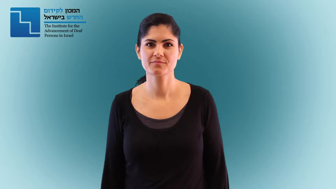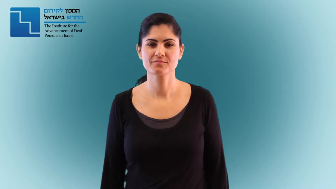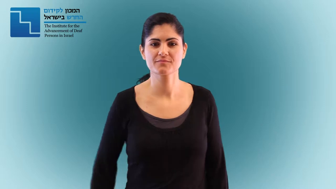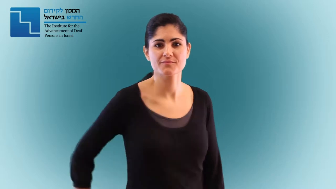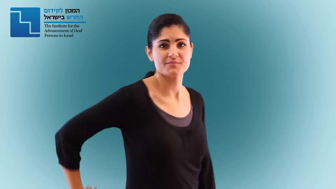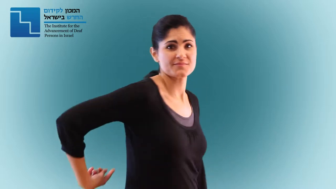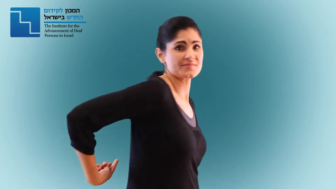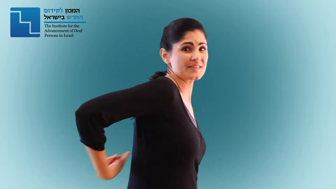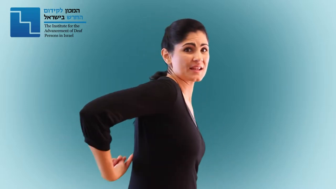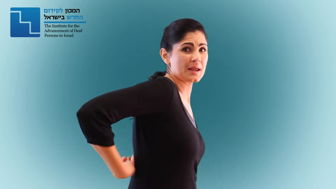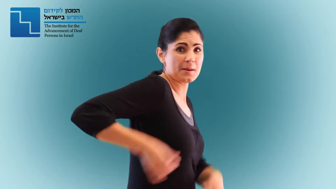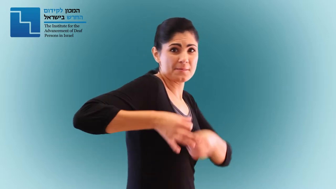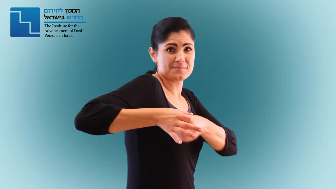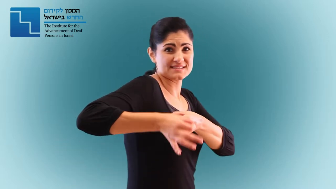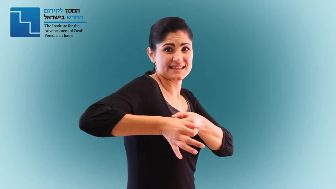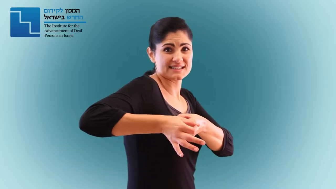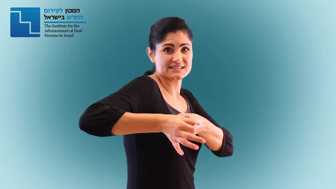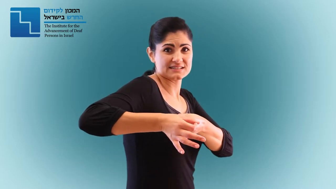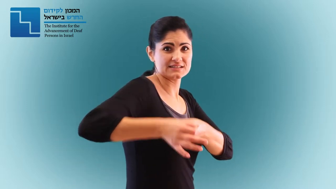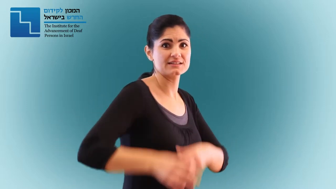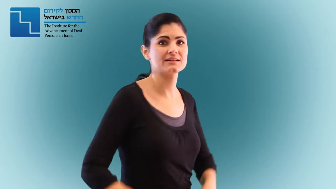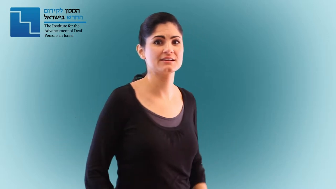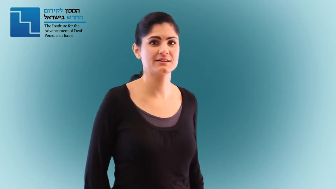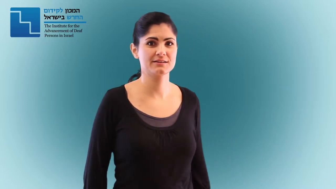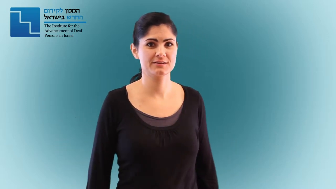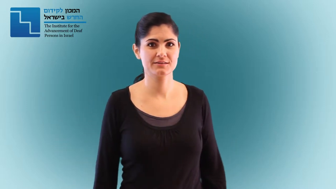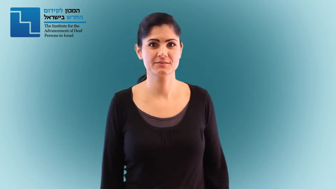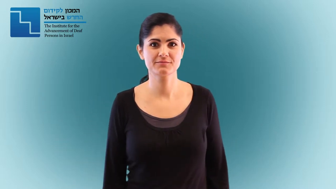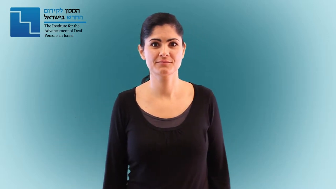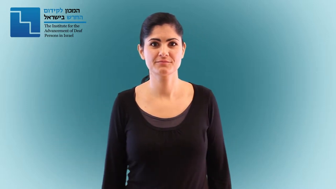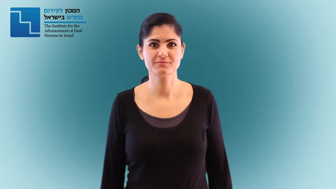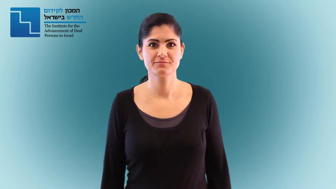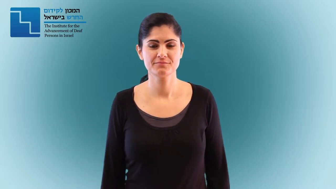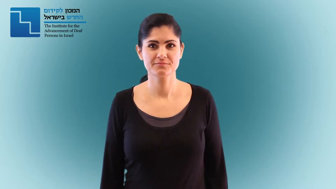פריצת דיסק